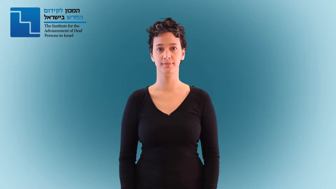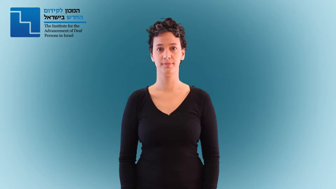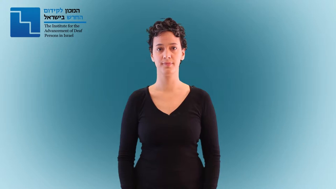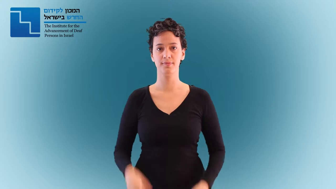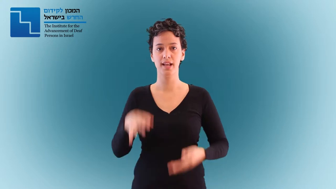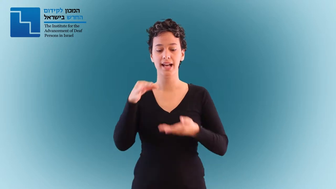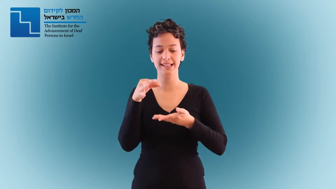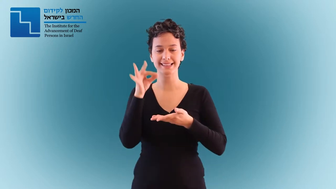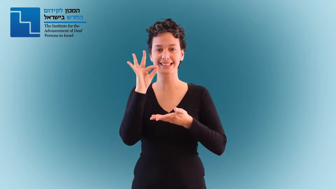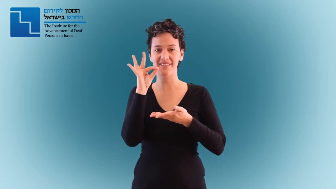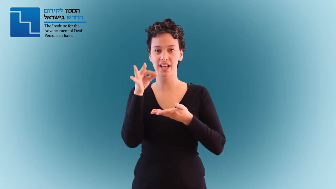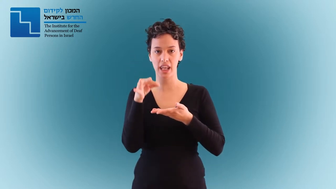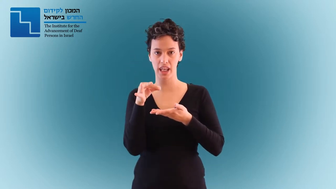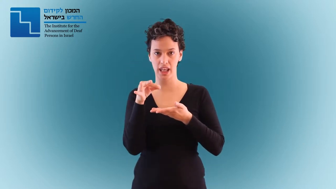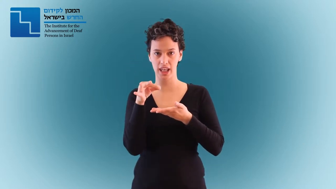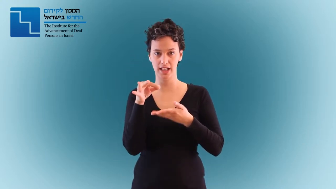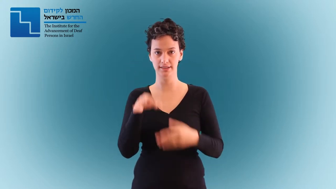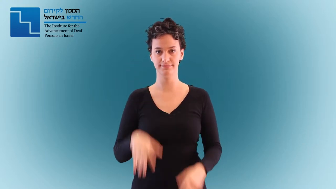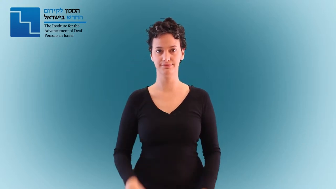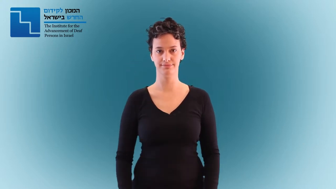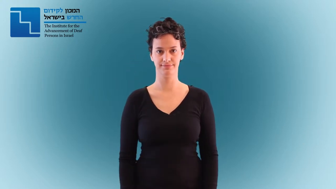ספל